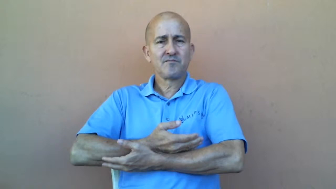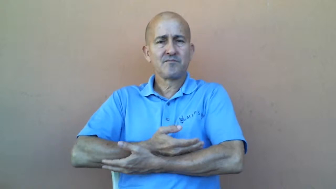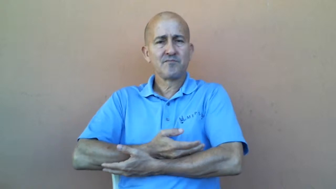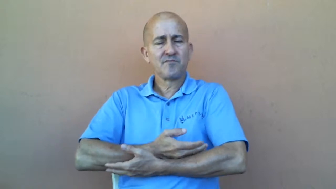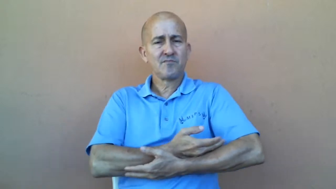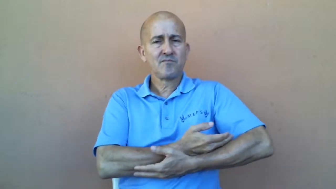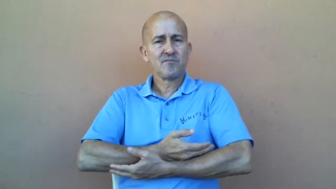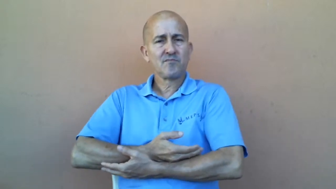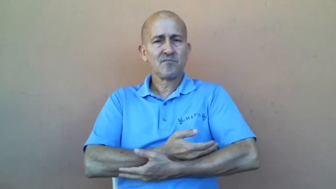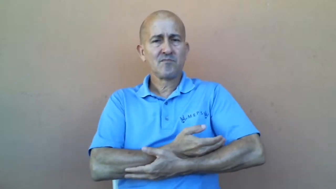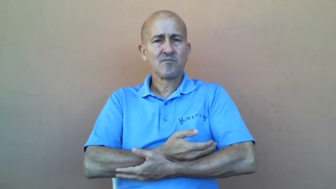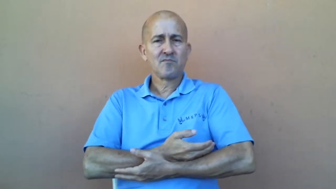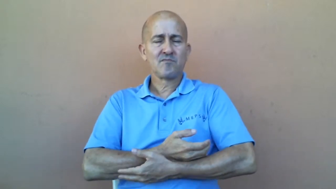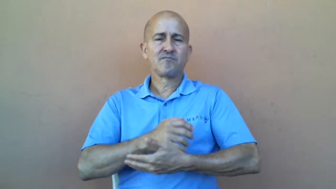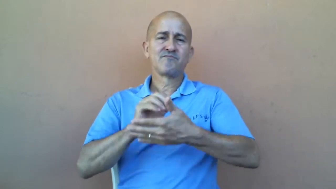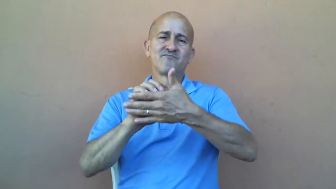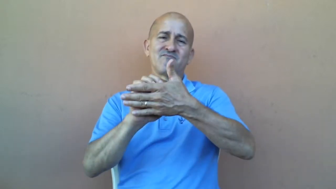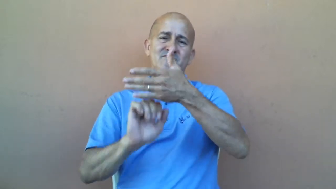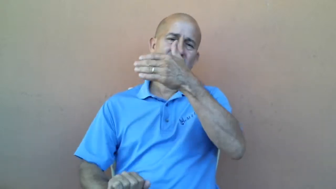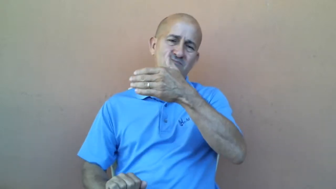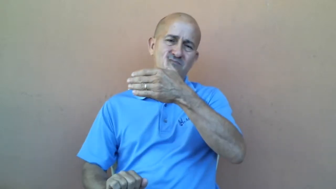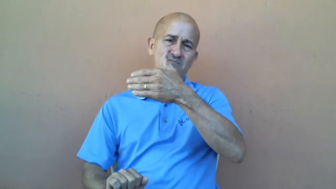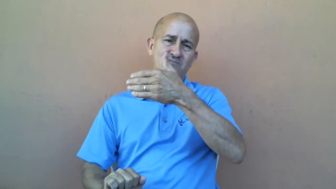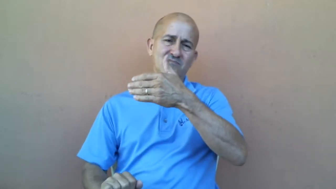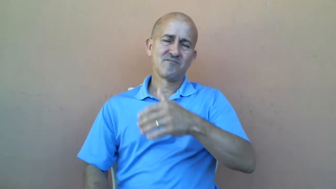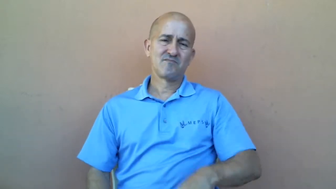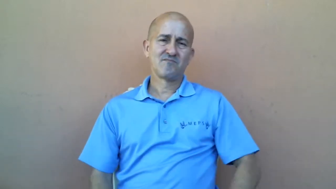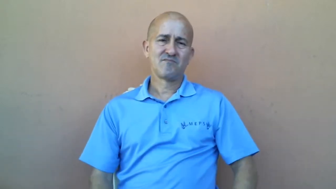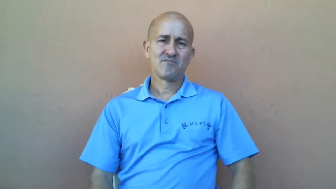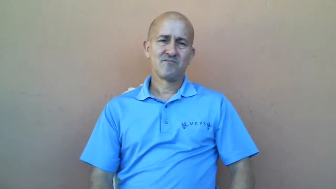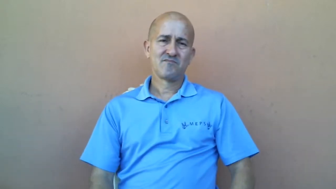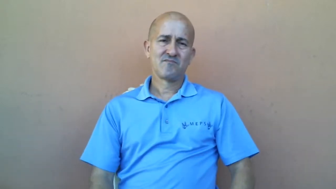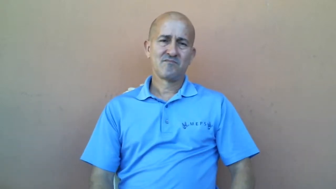aborto